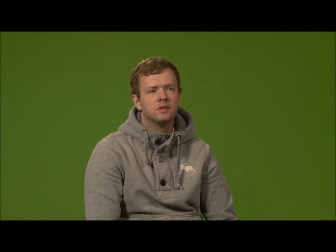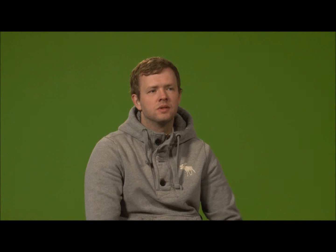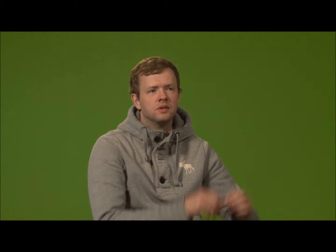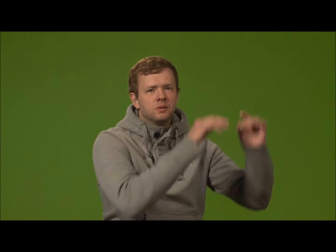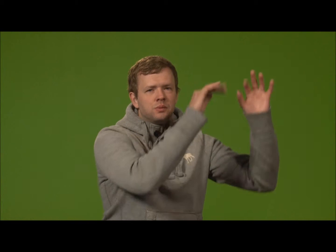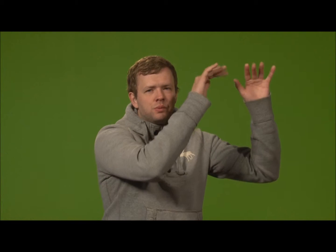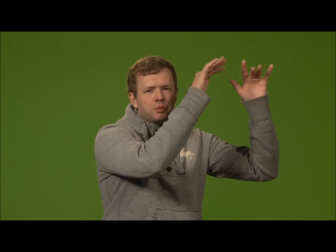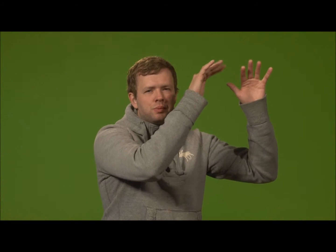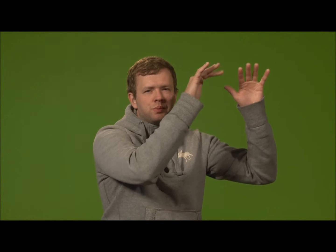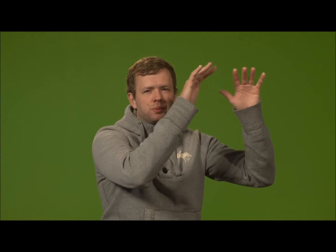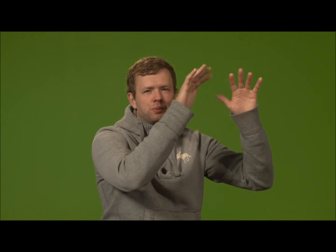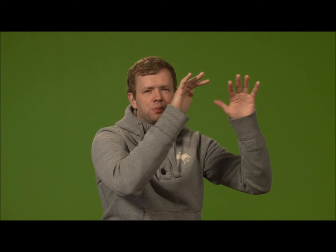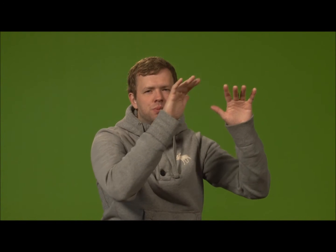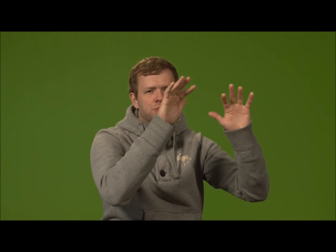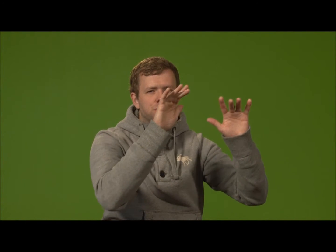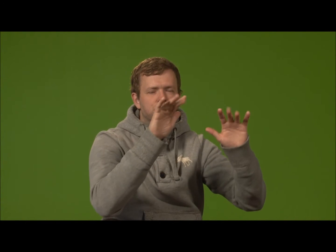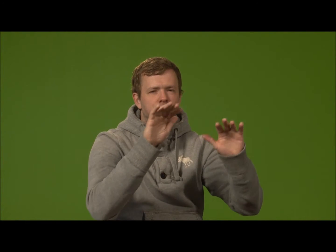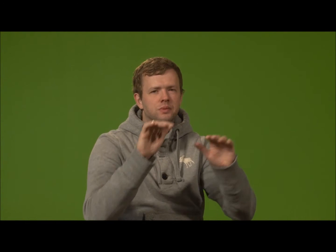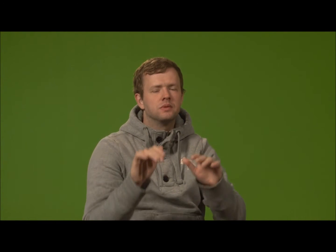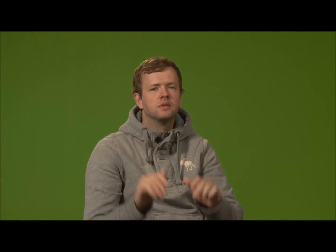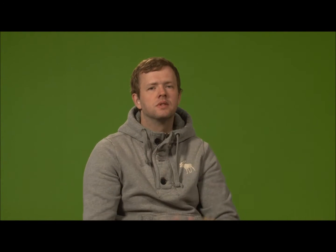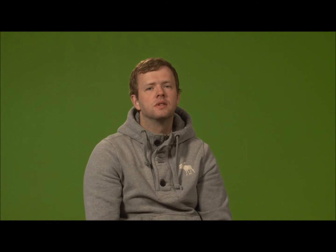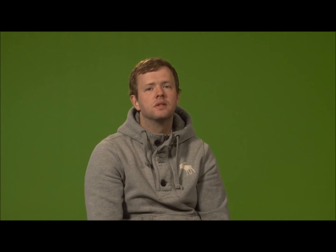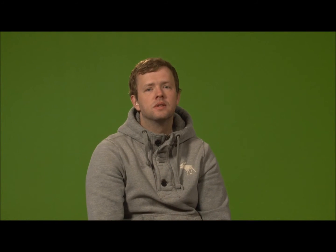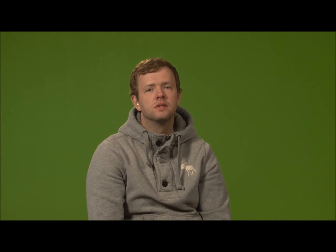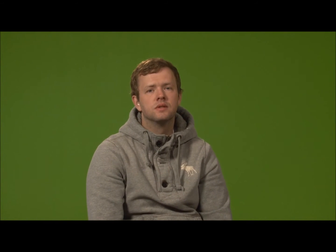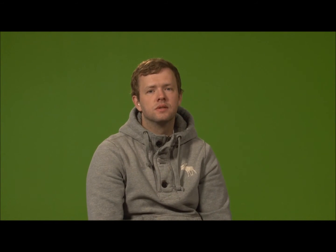Aska